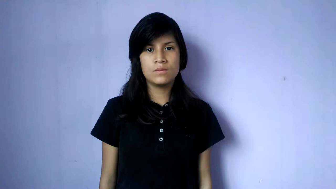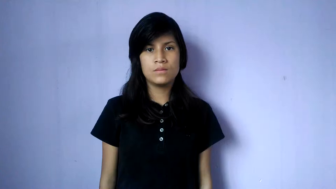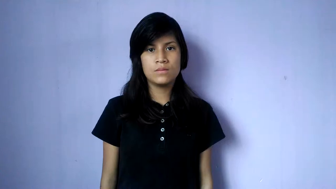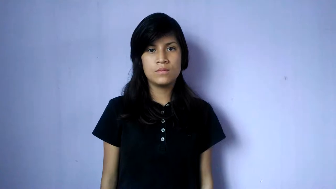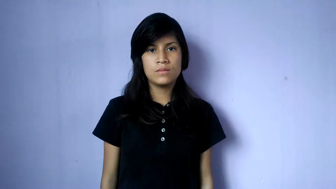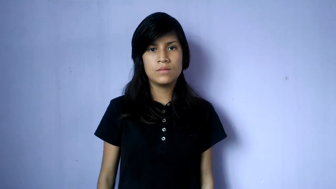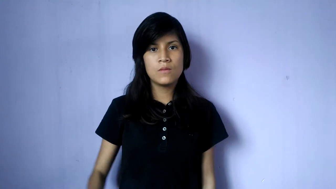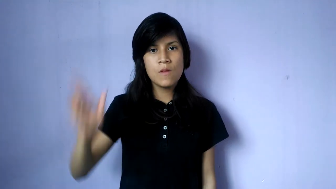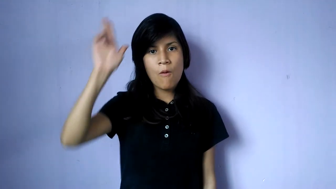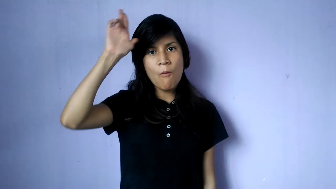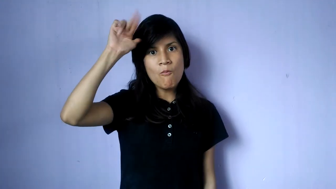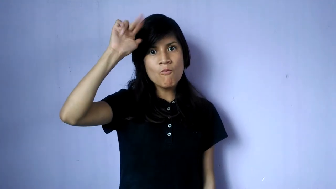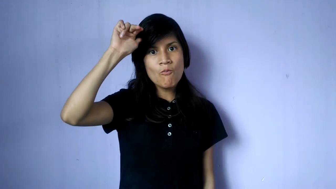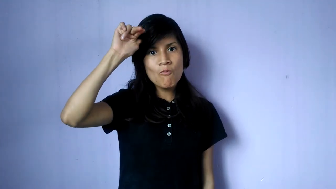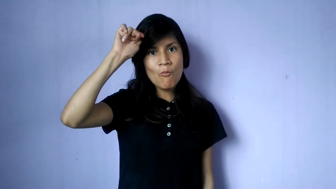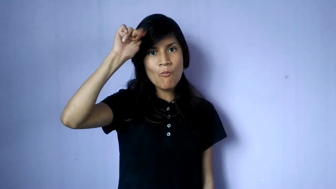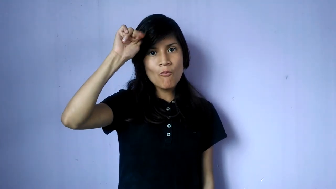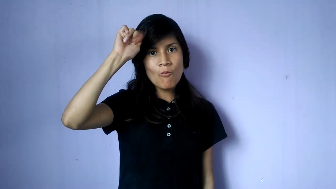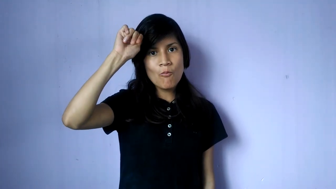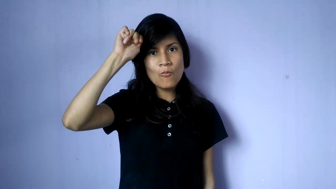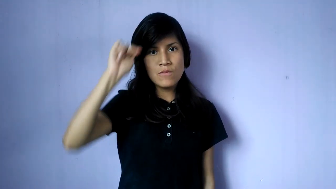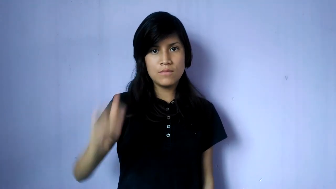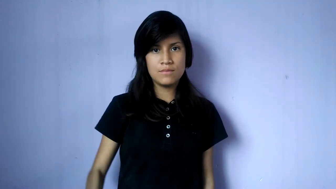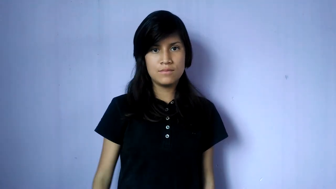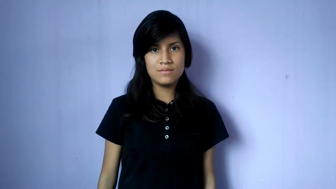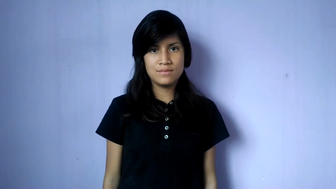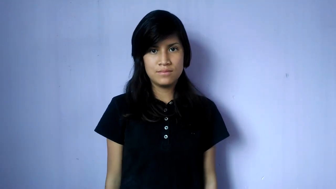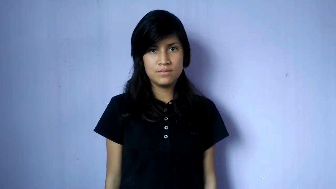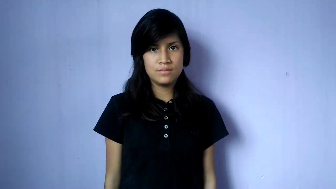CONEJOR A